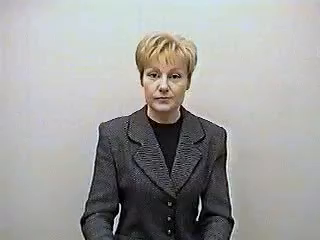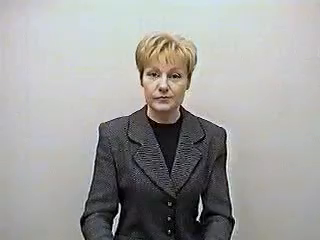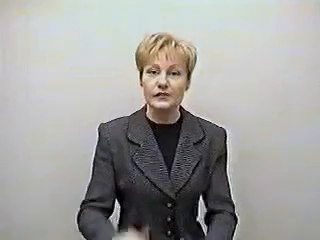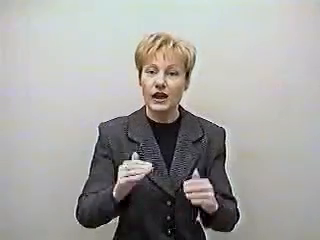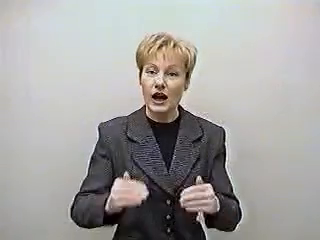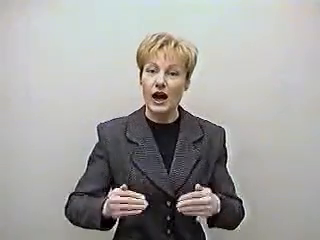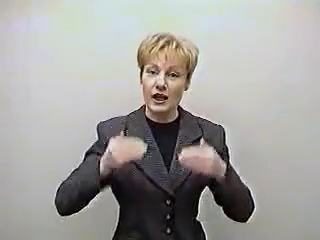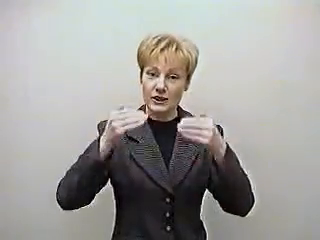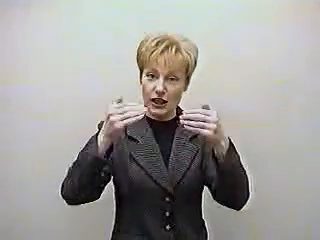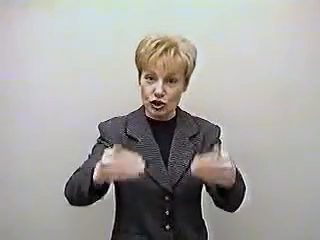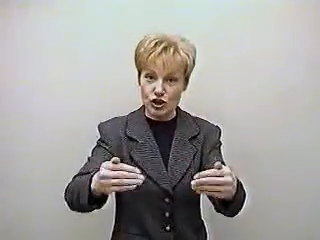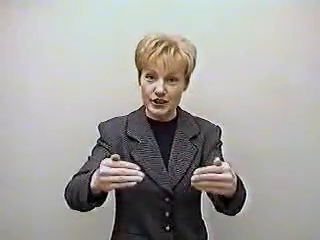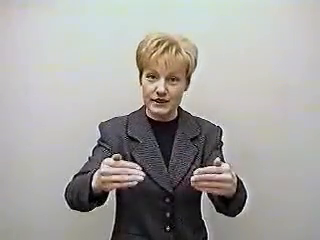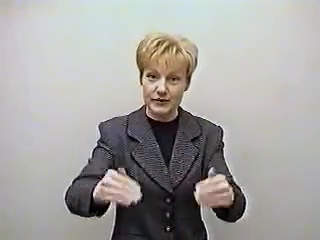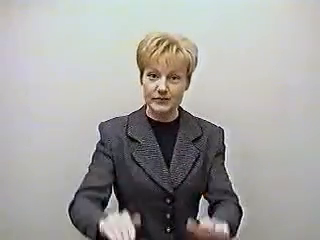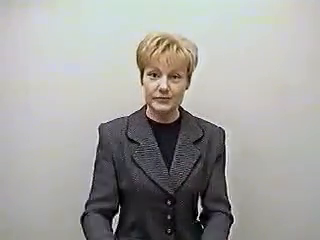отложить